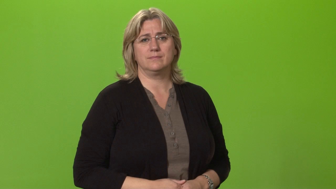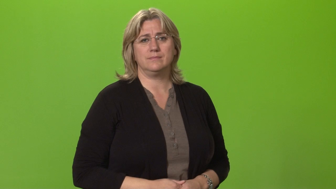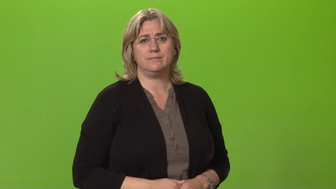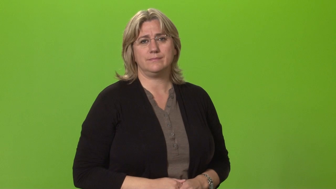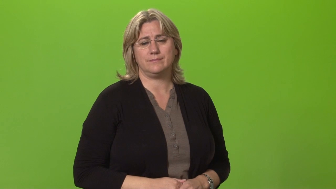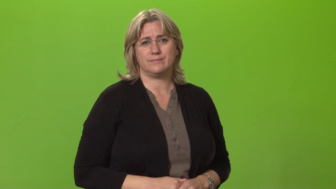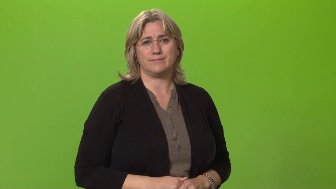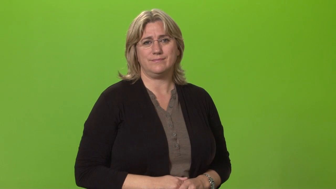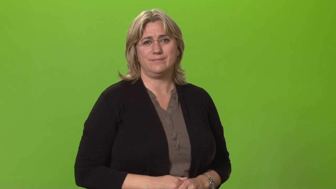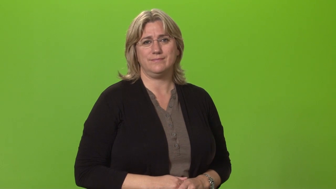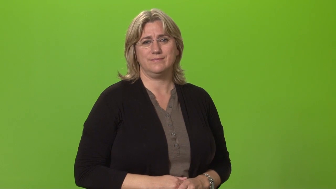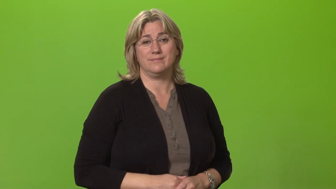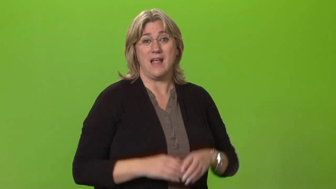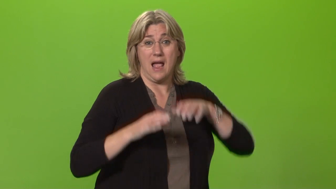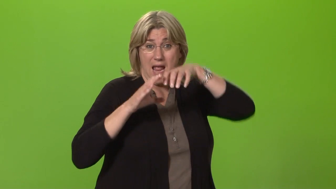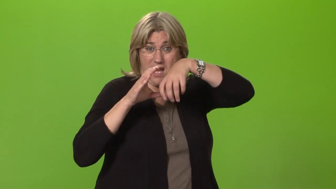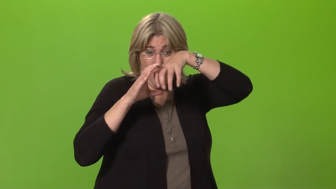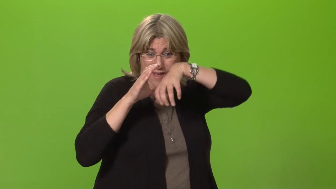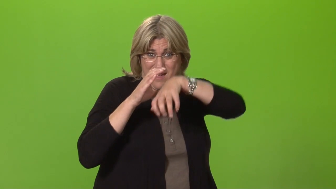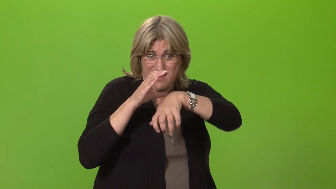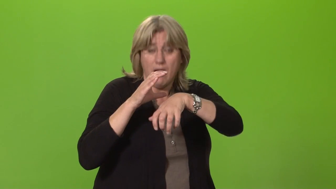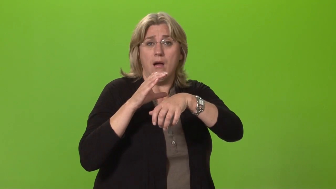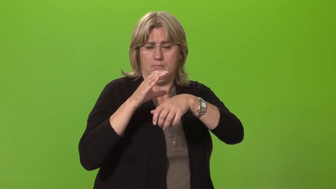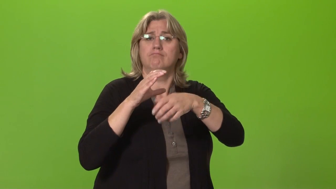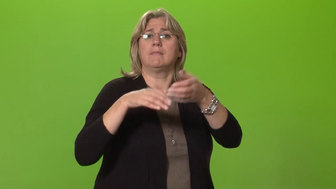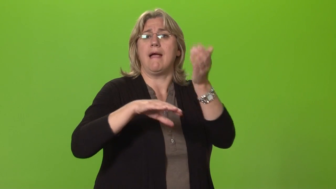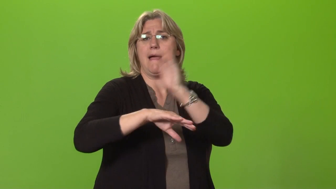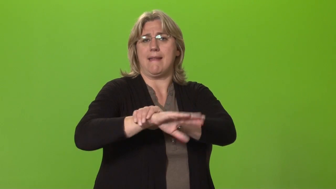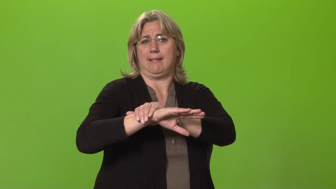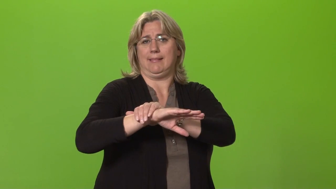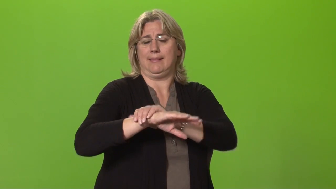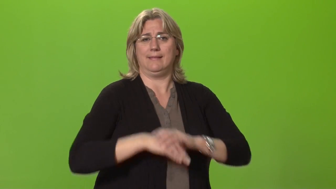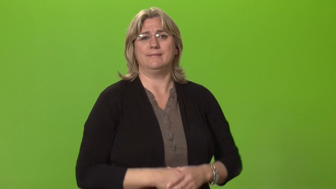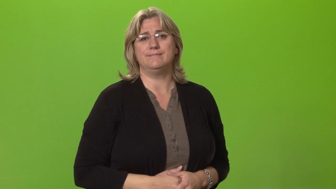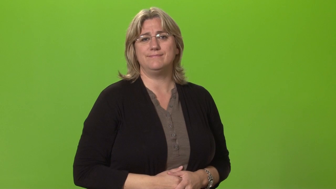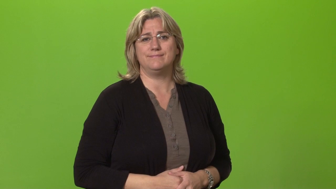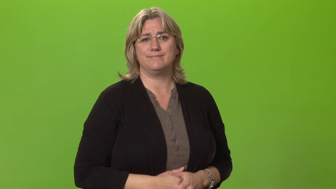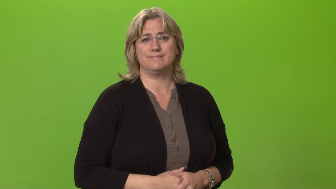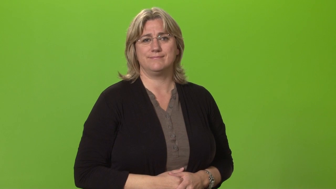Námuréttindi